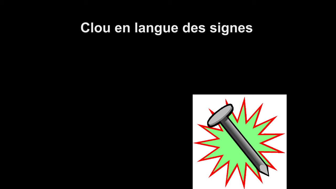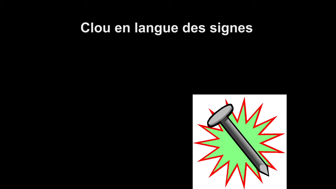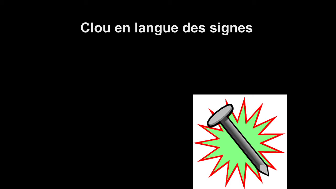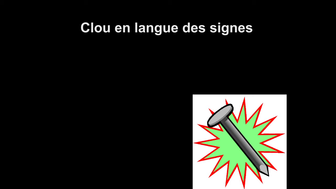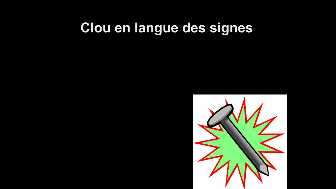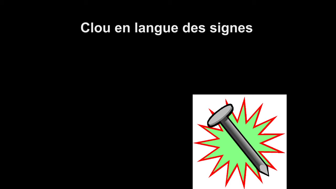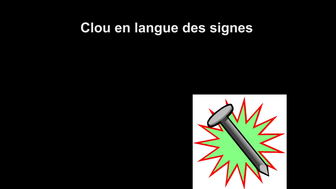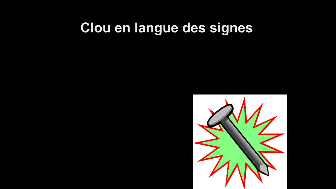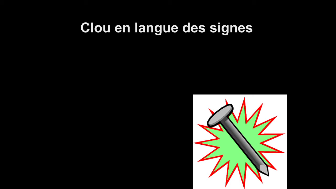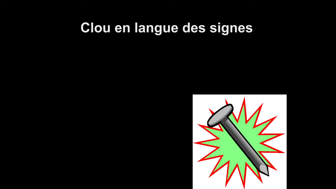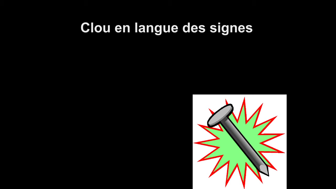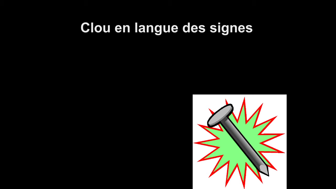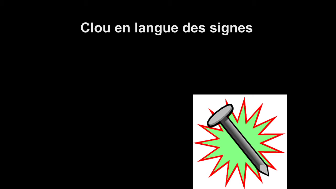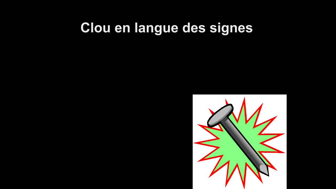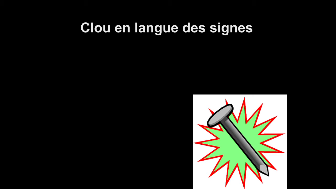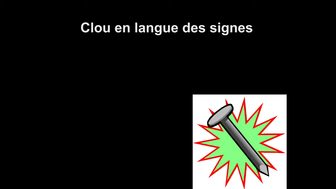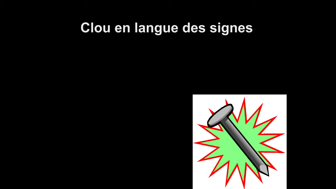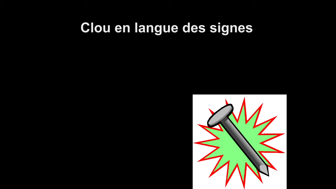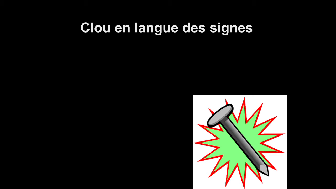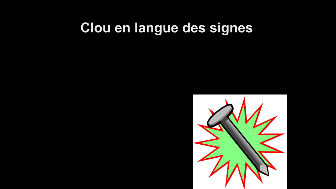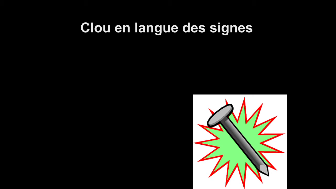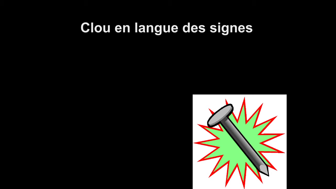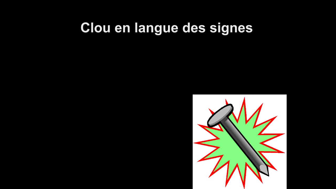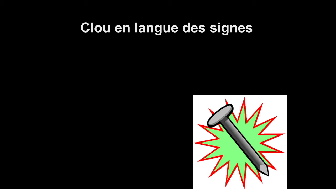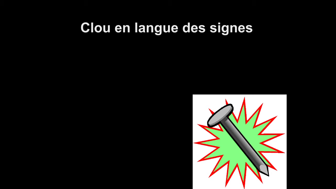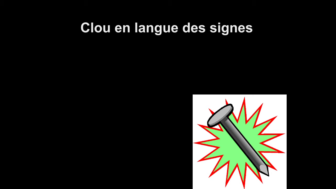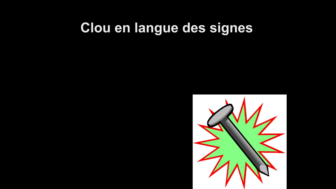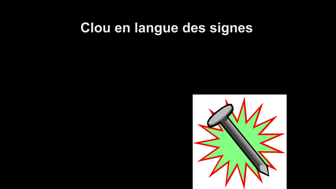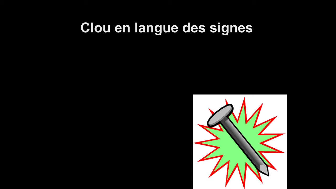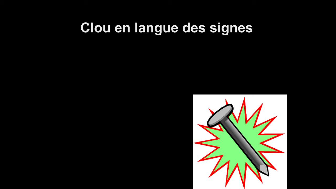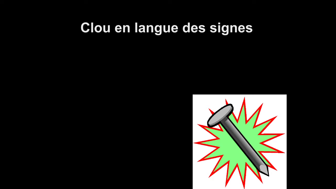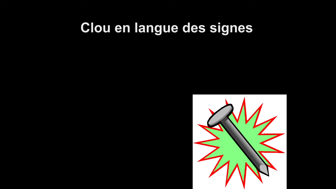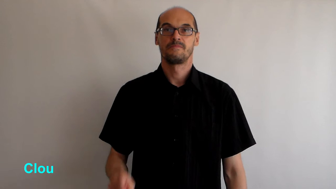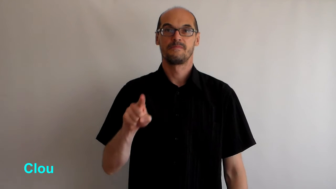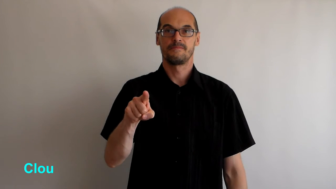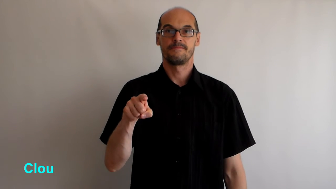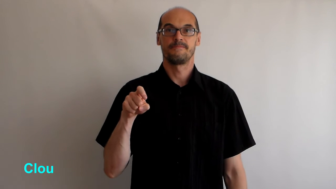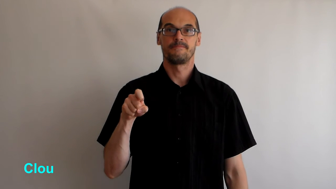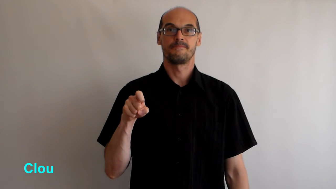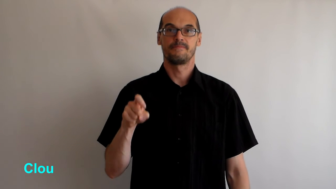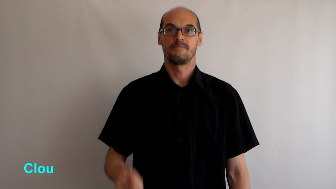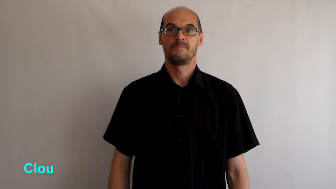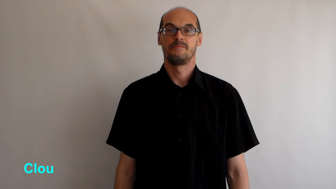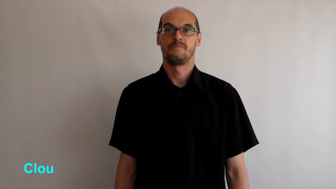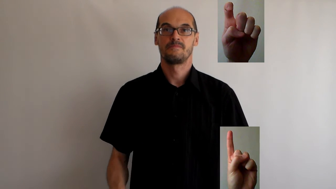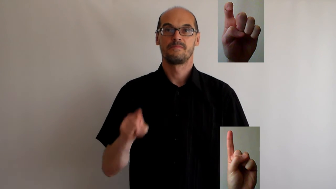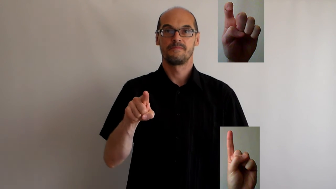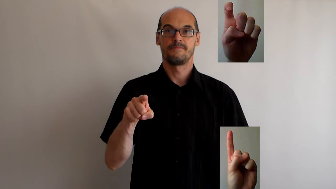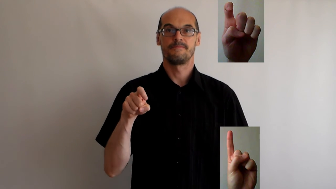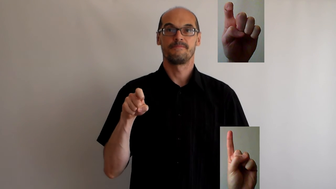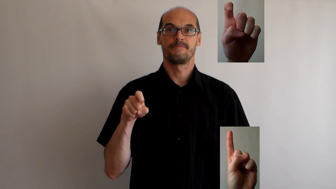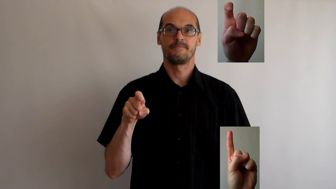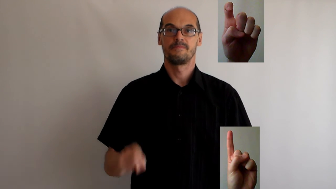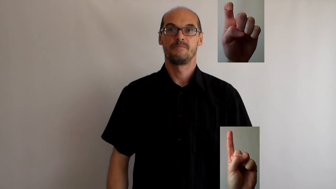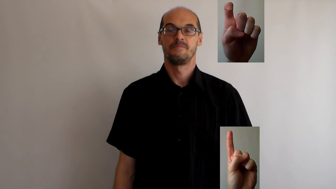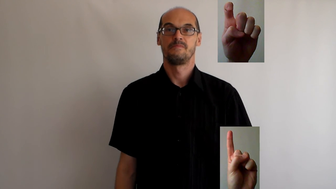Clou